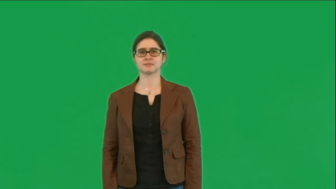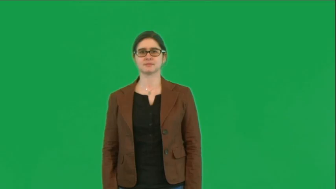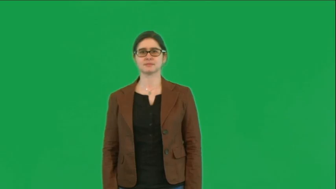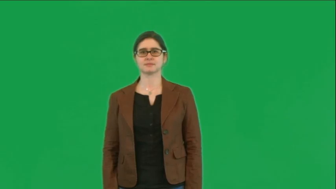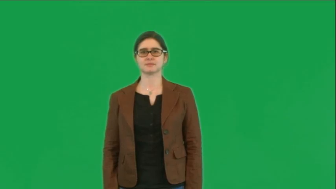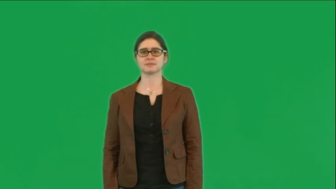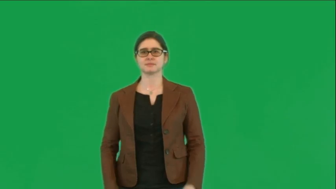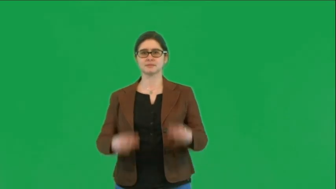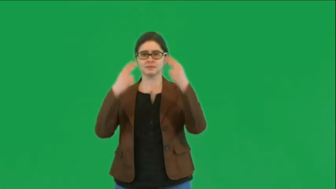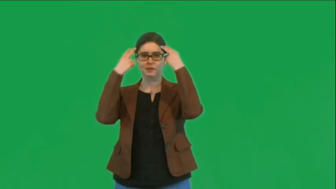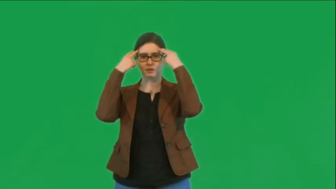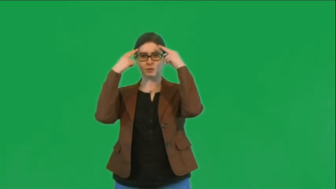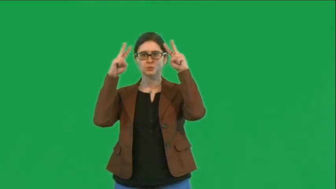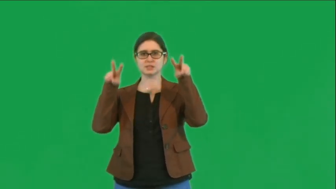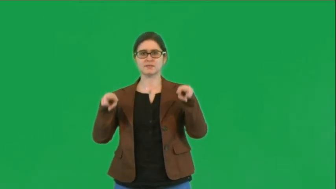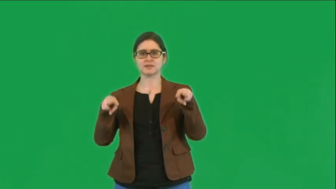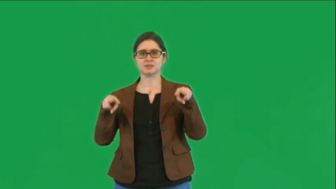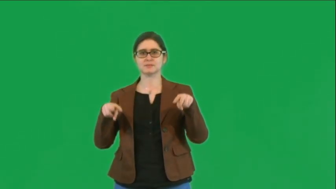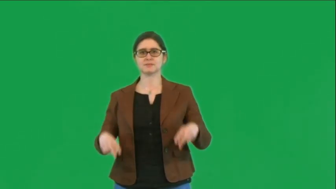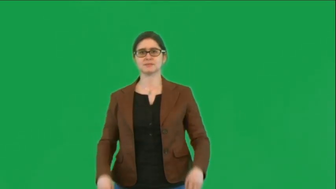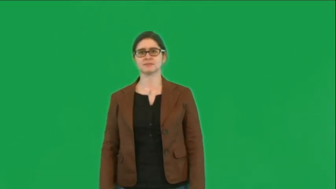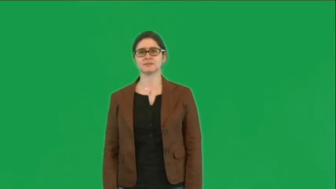uznawać